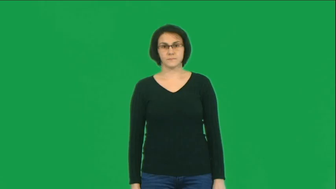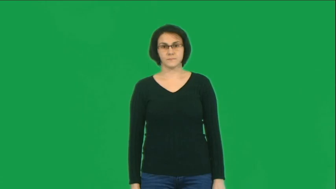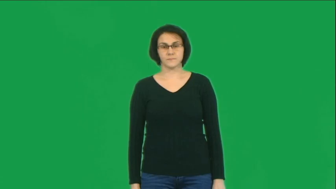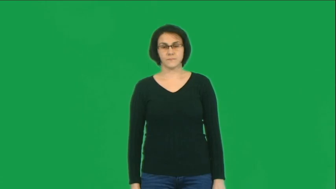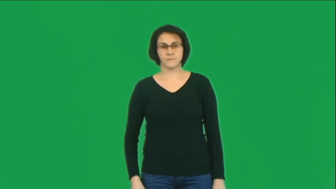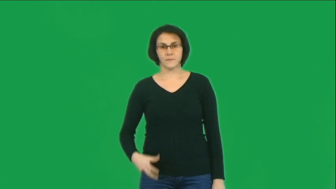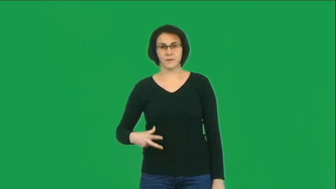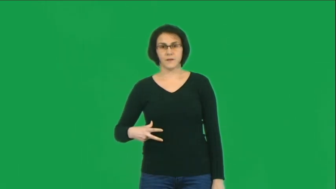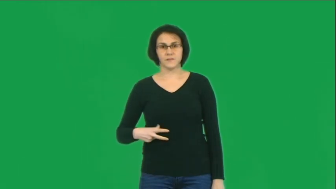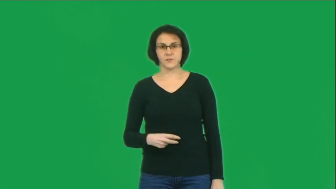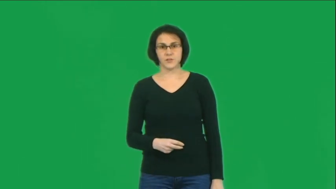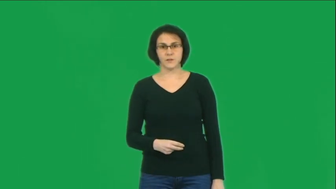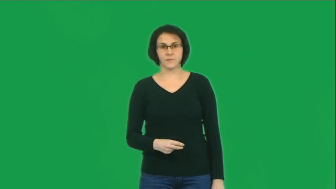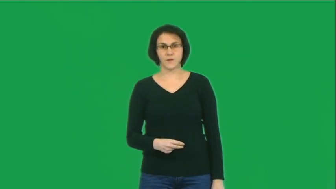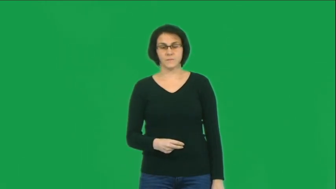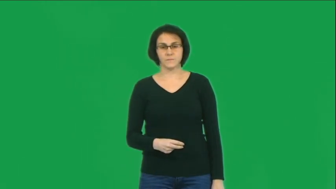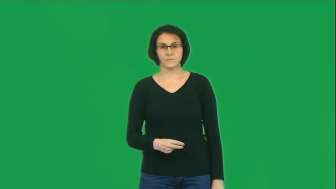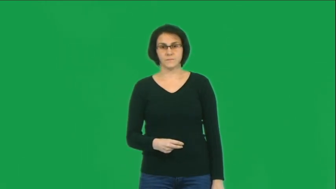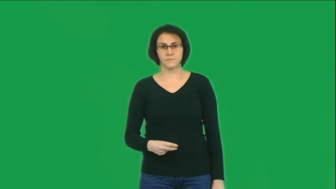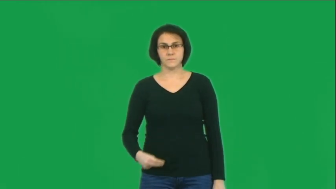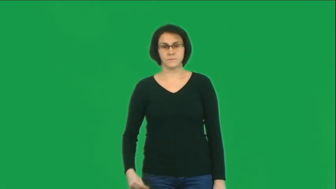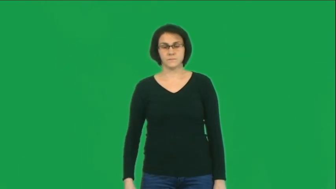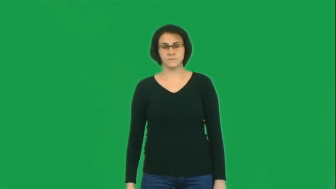strzykawka